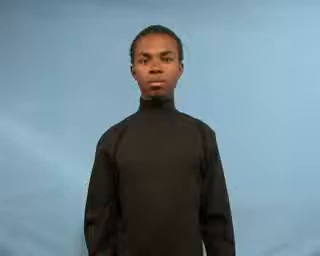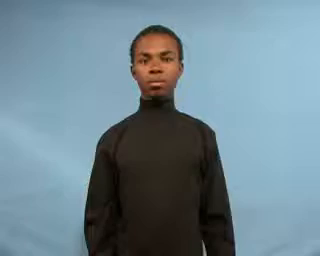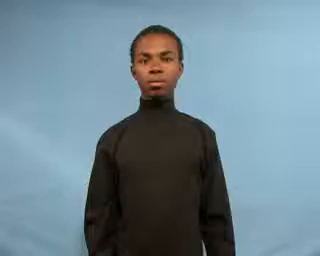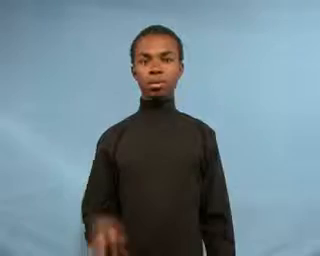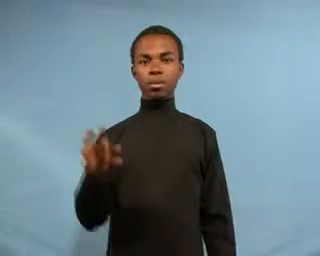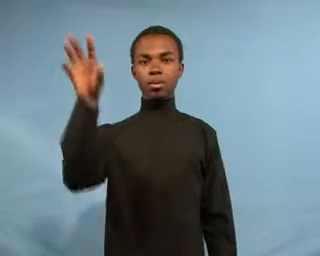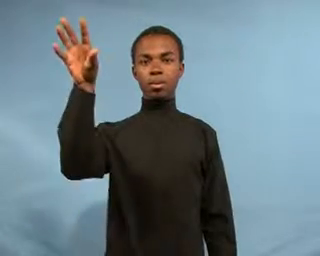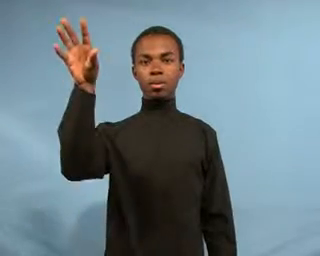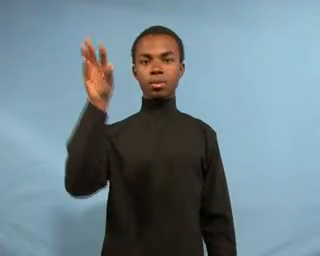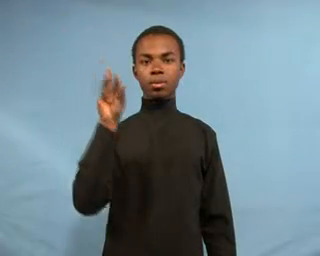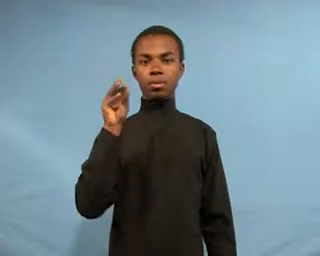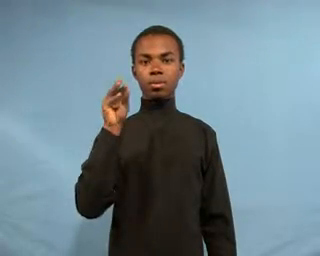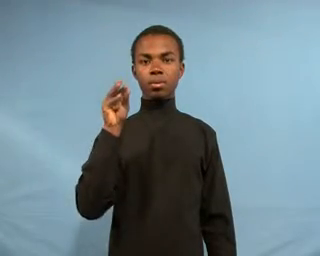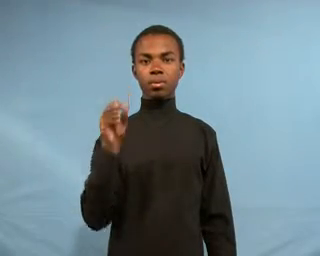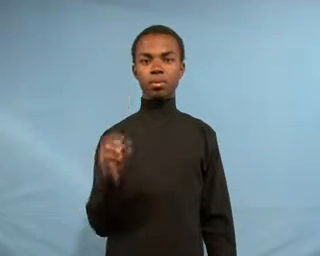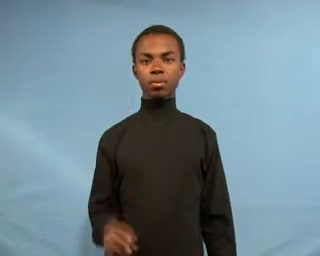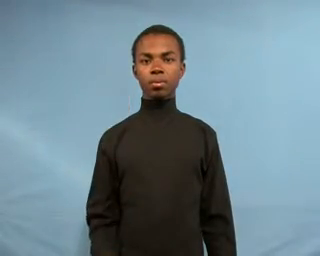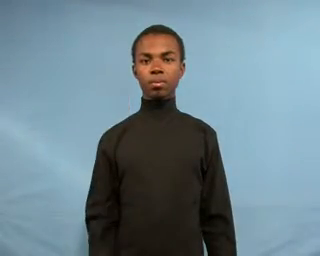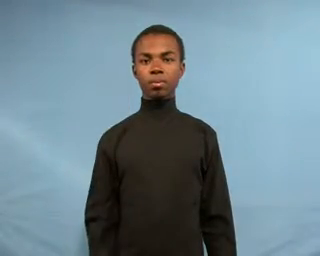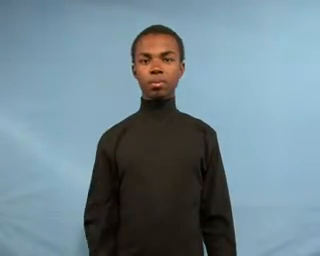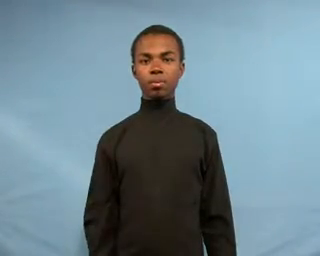mioty